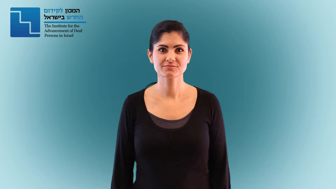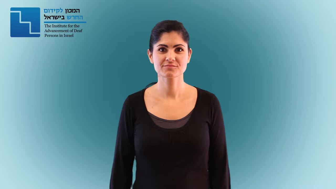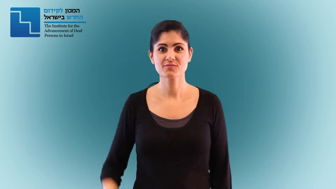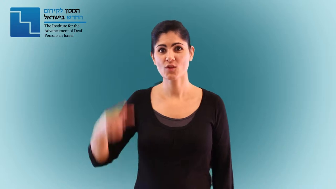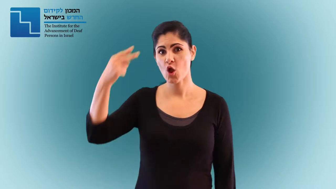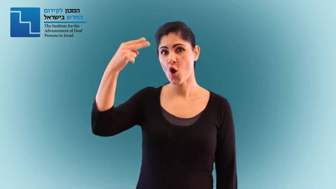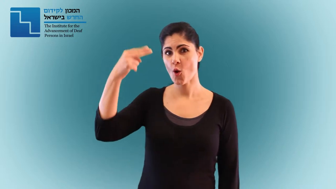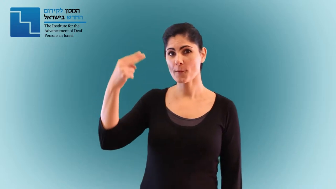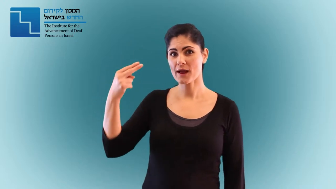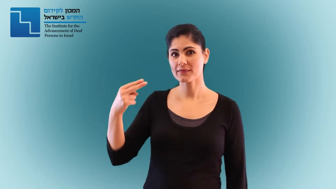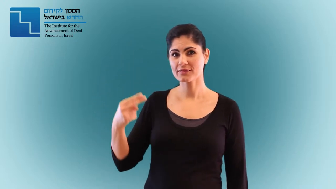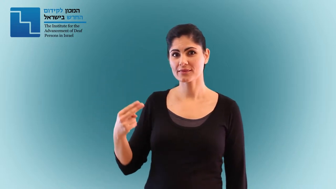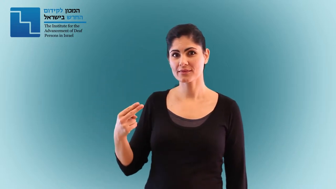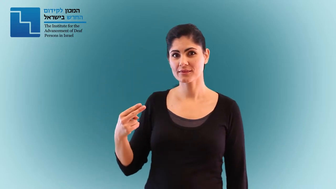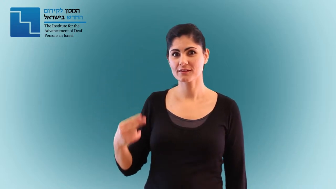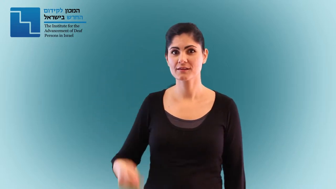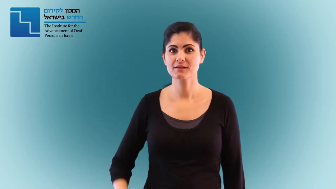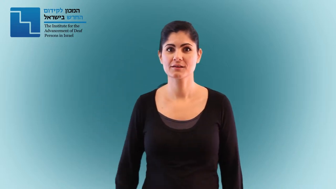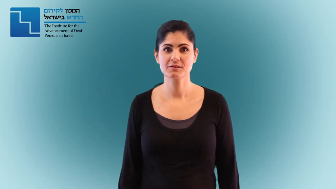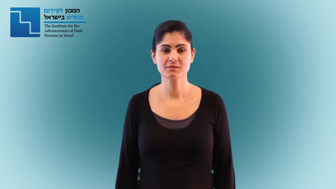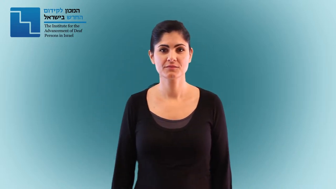אומן